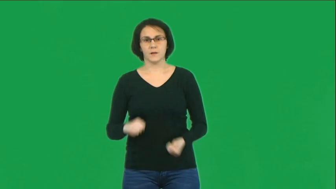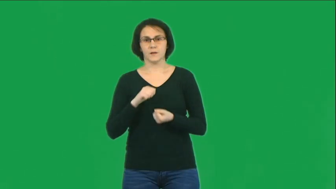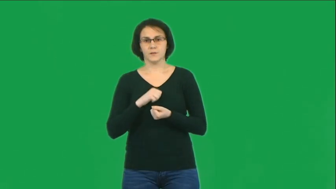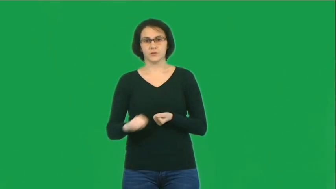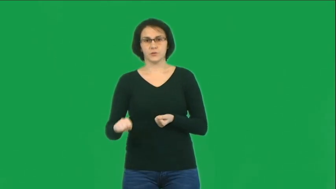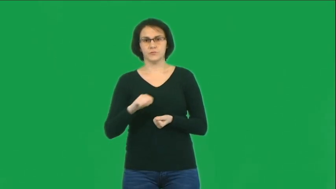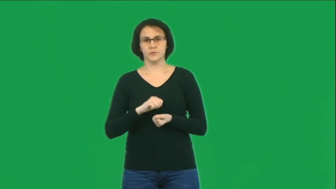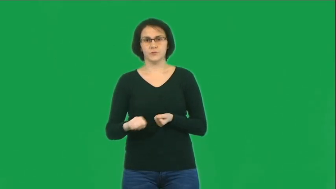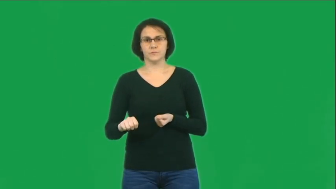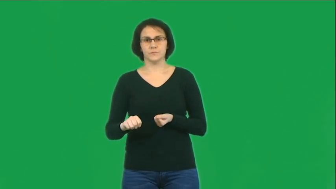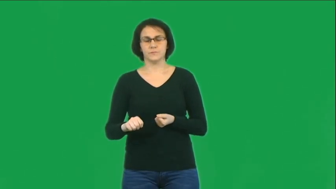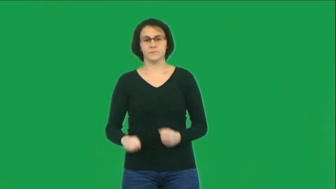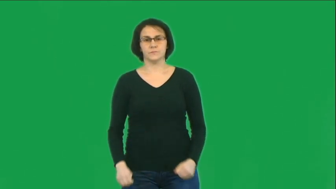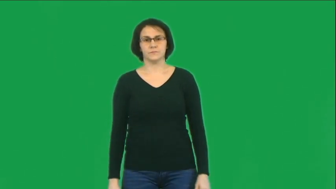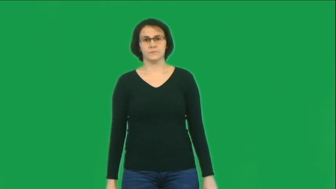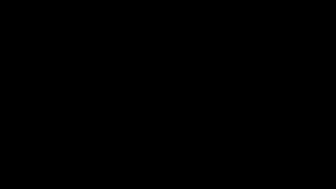szkodzić